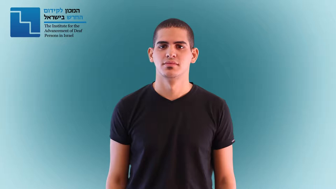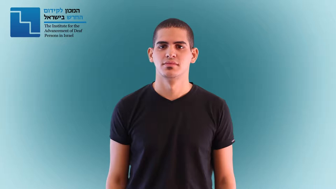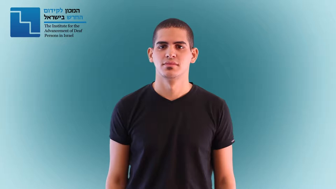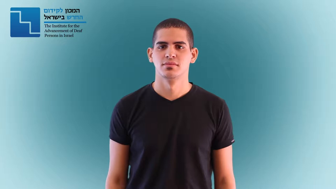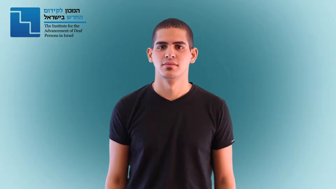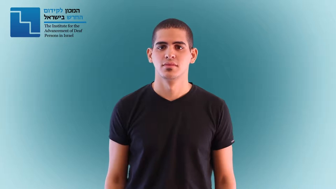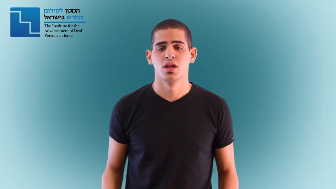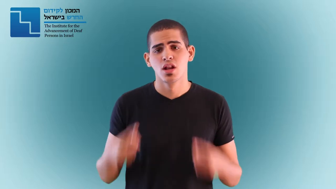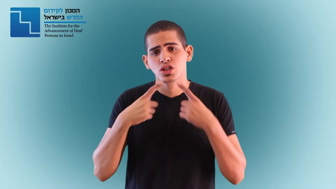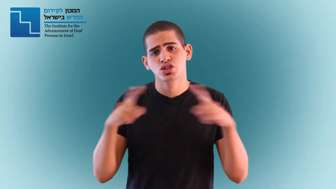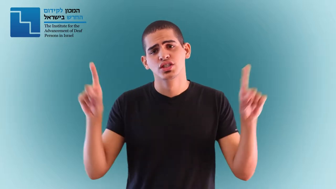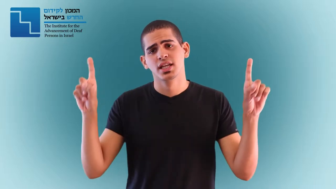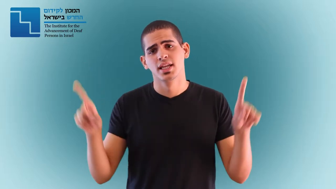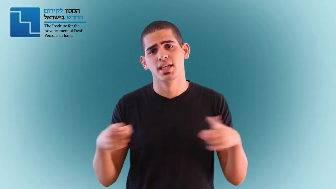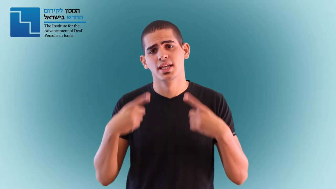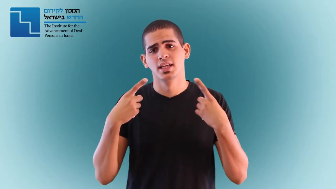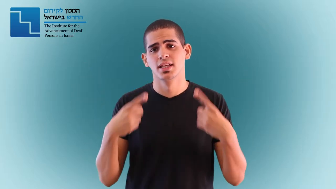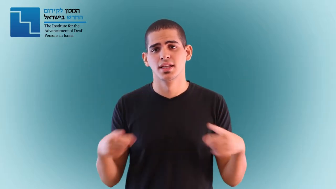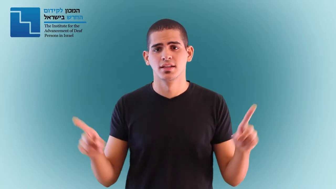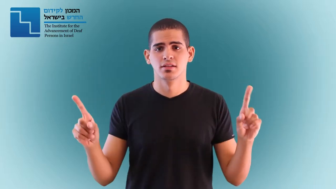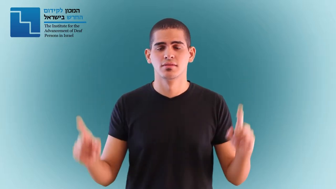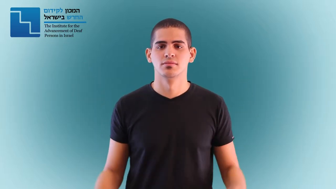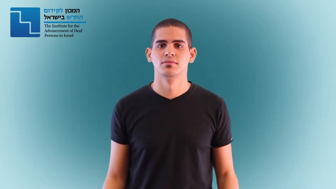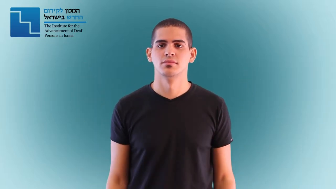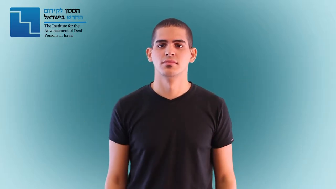לשיר